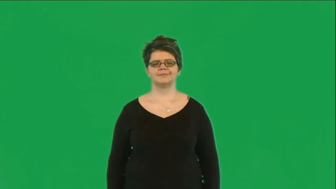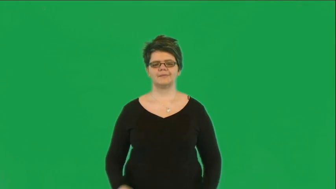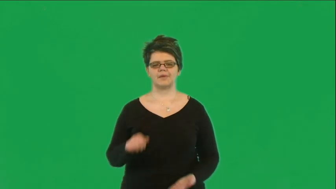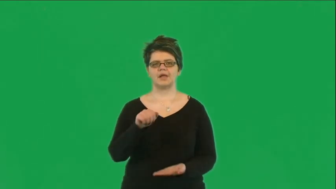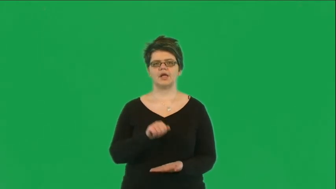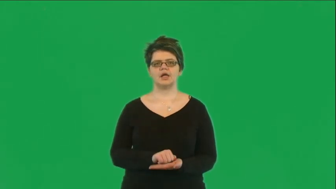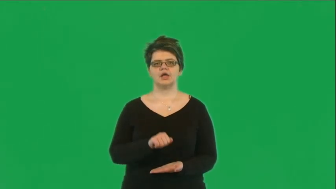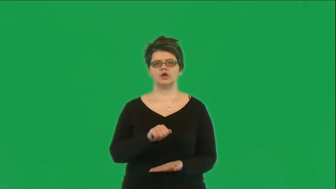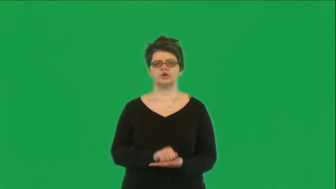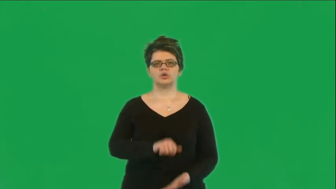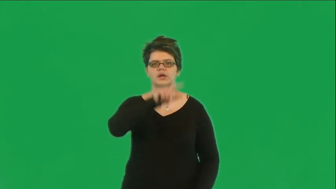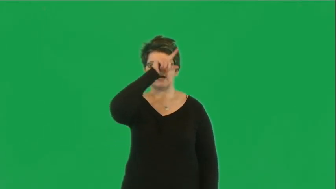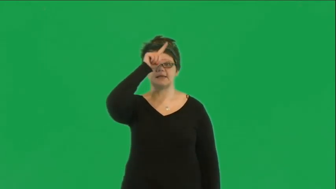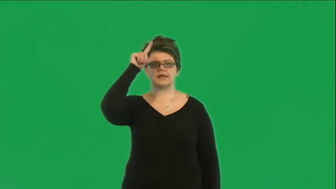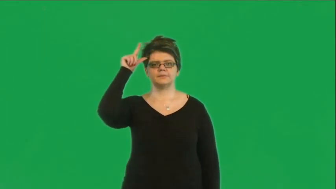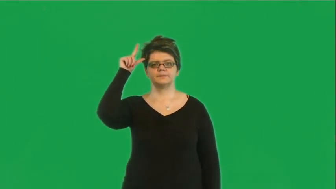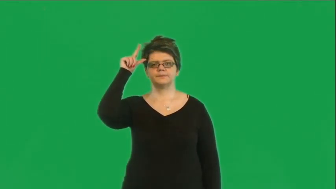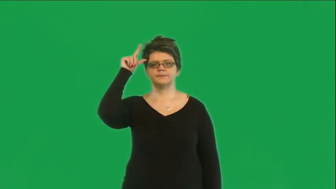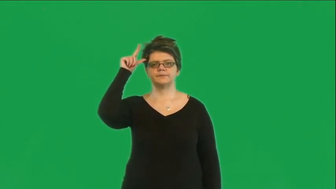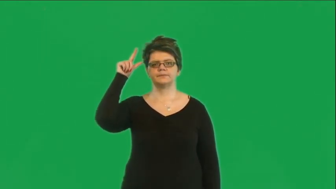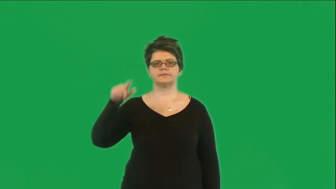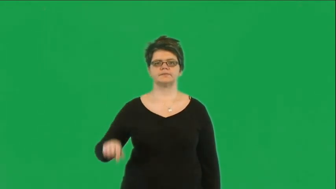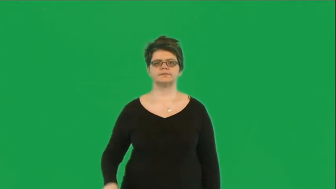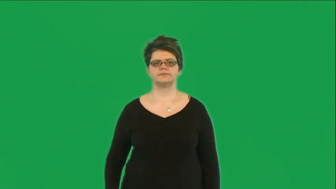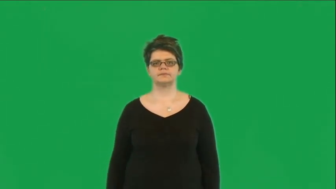drukarnia